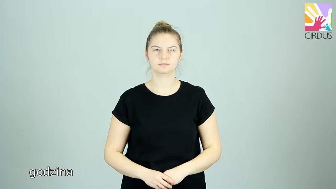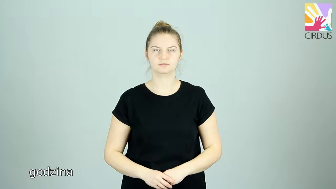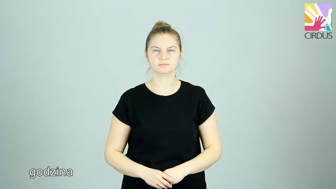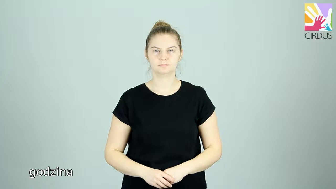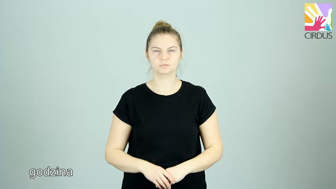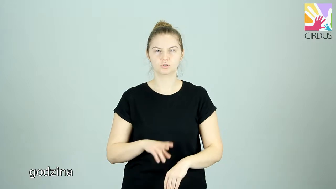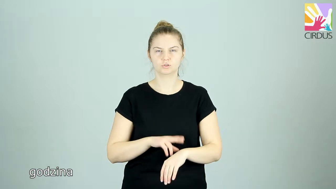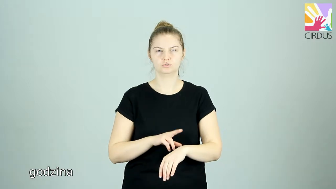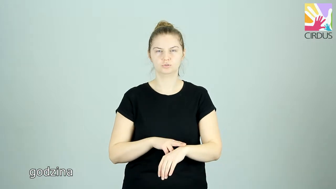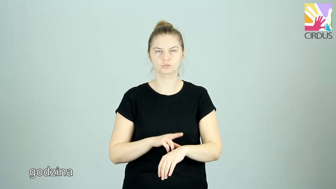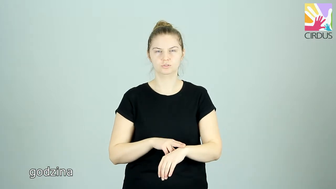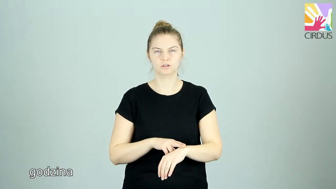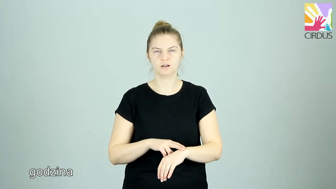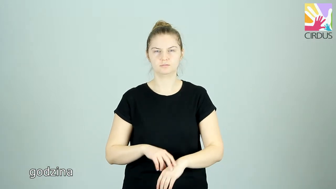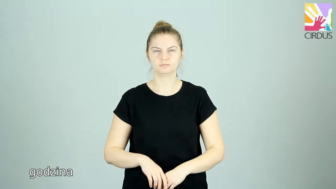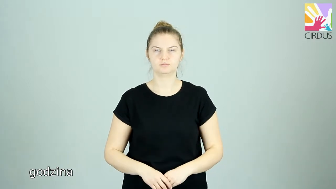godzina